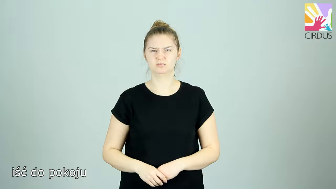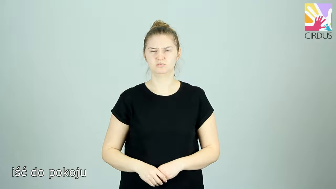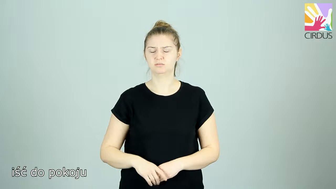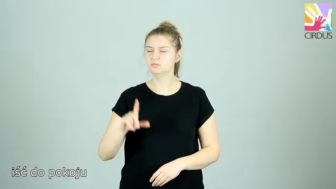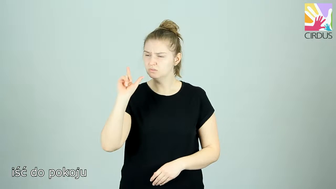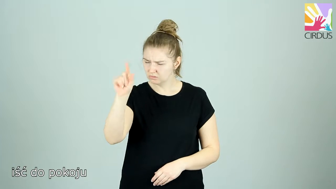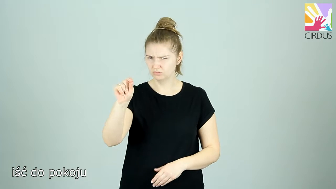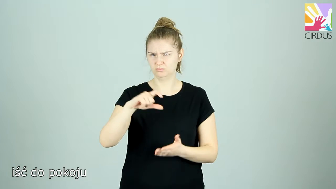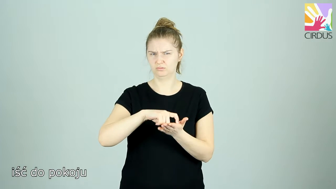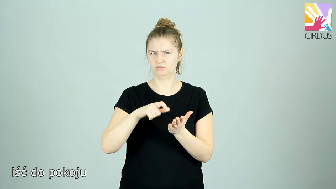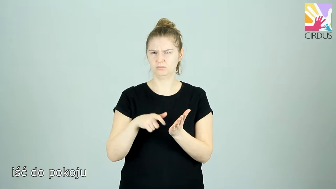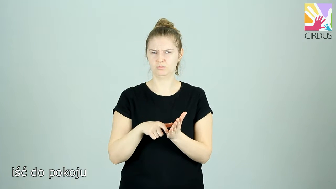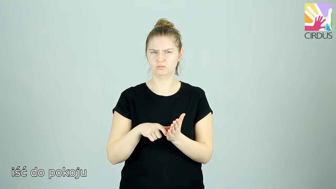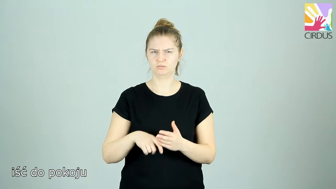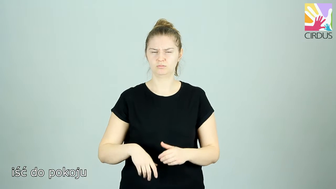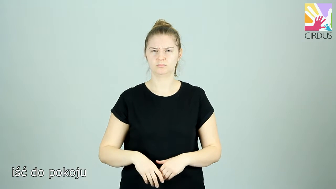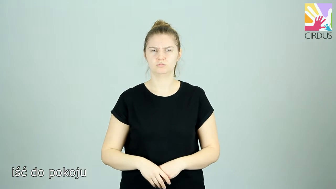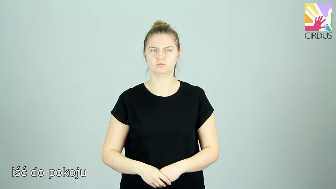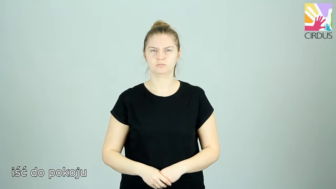iść do pokoju